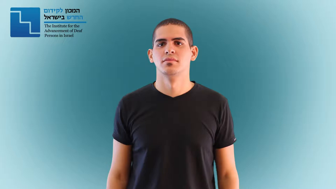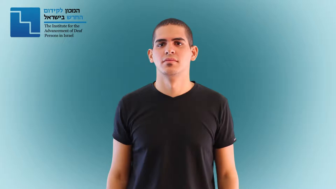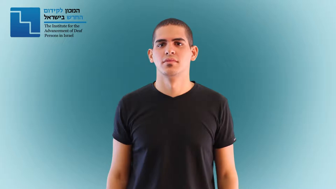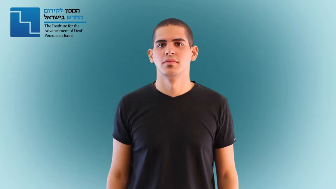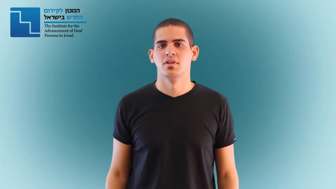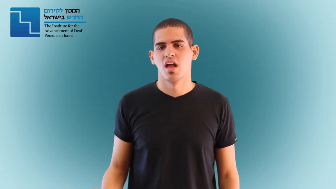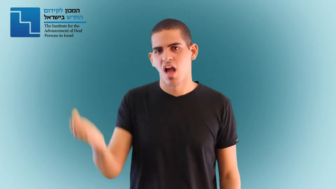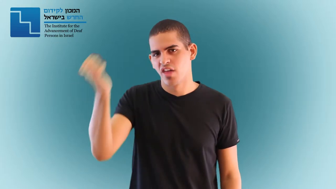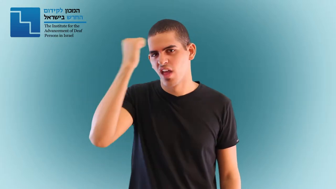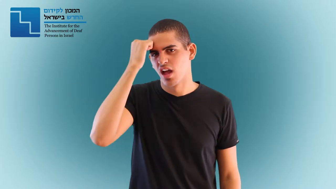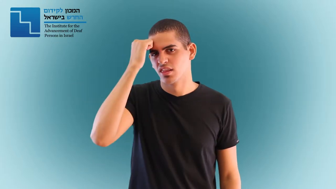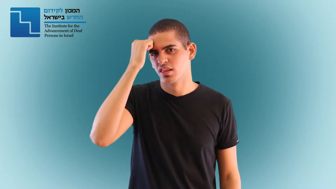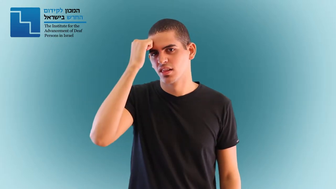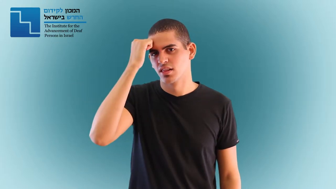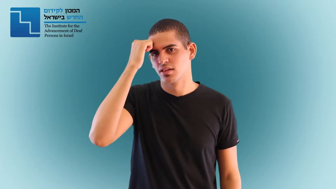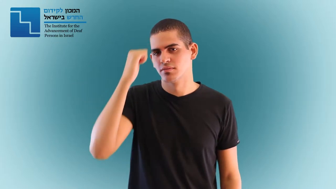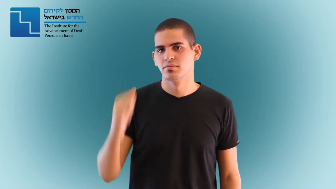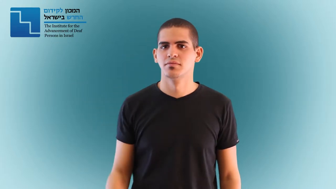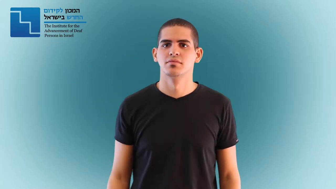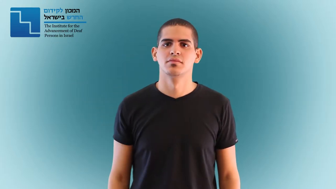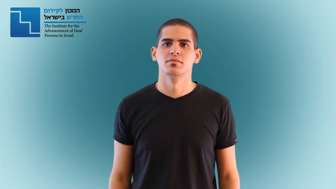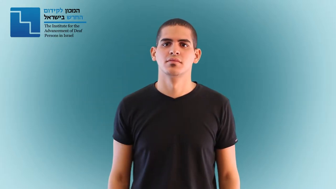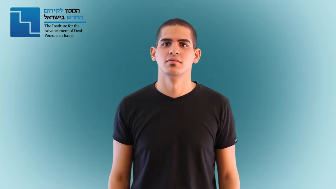להתחרט